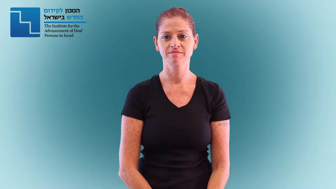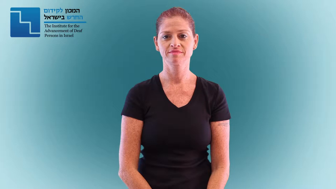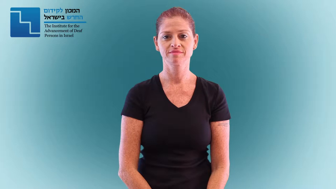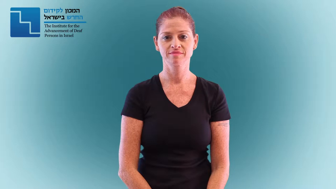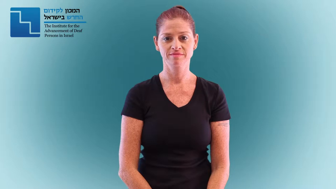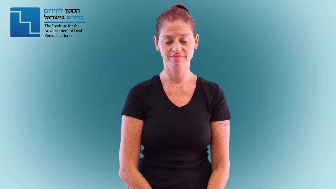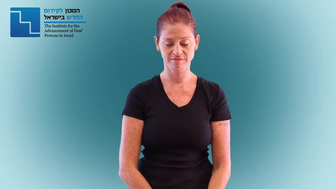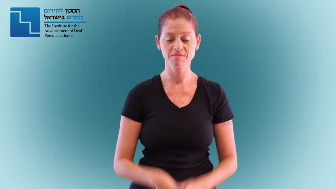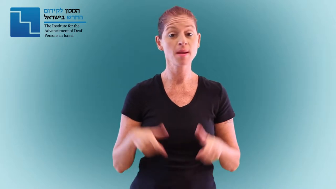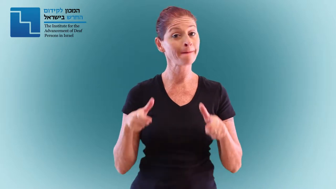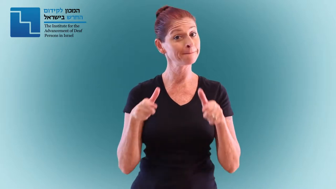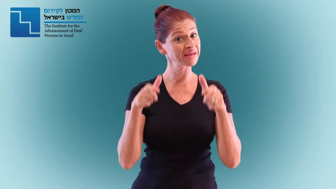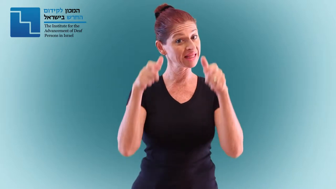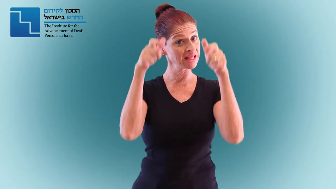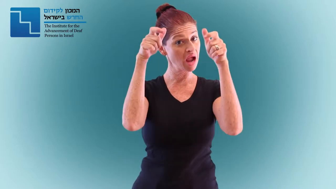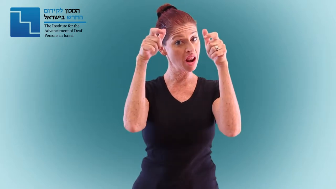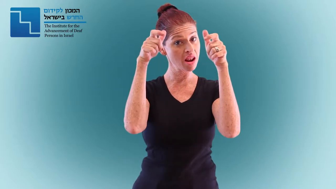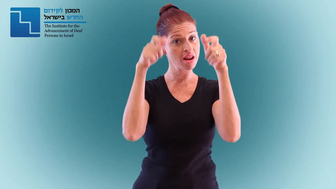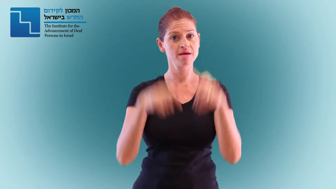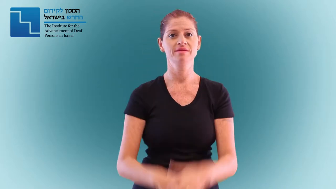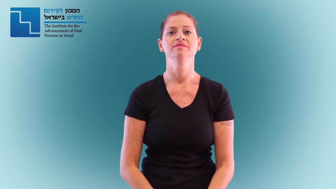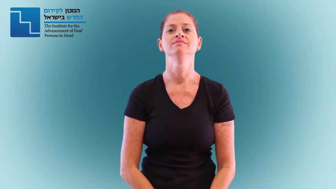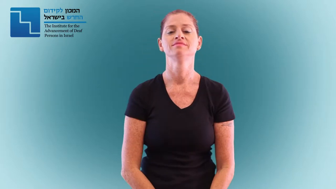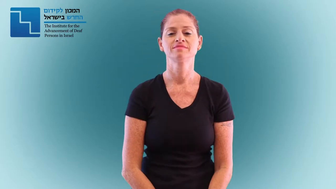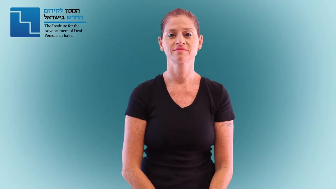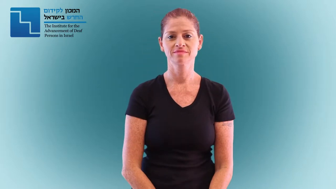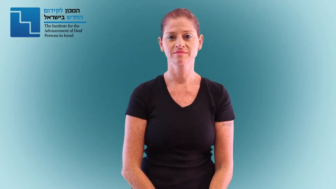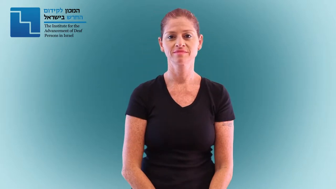מגדל